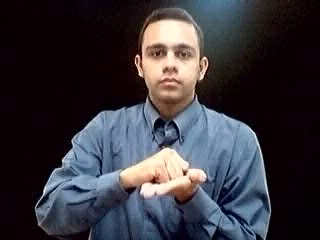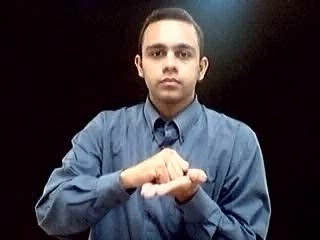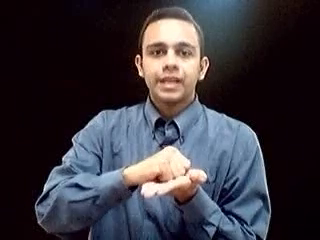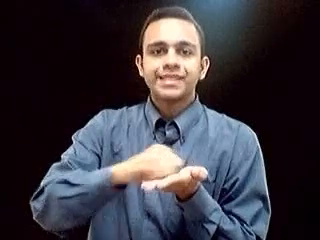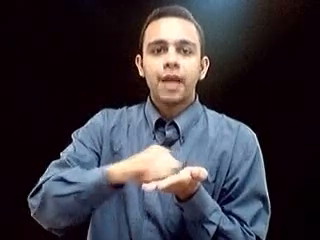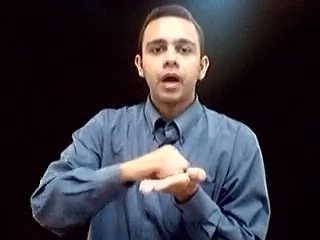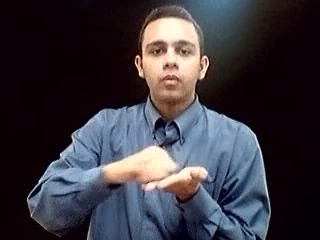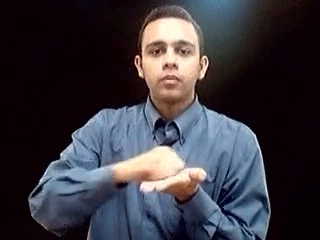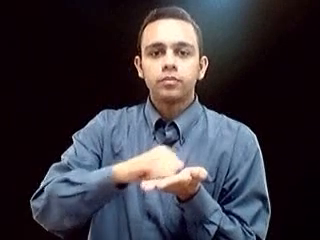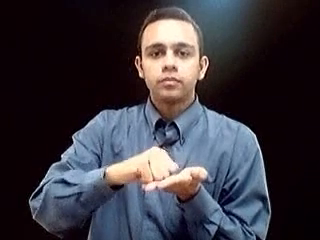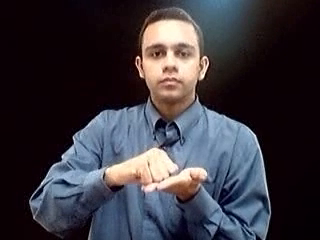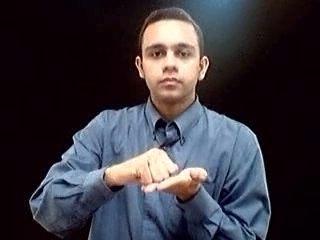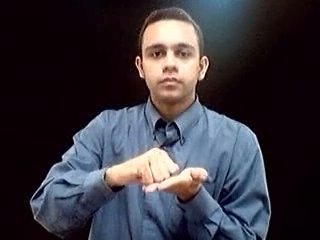sabao